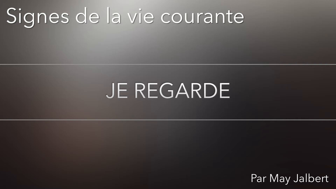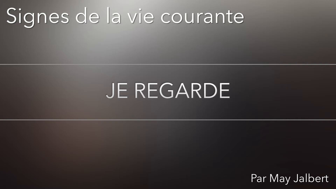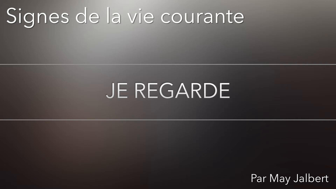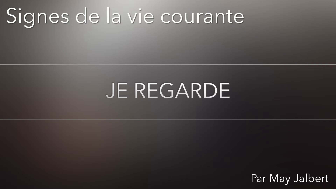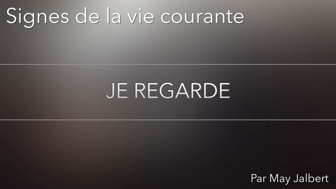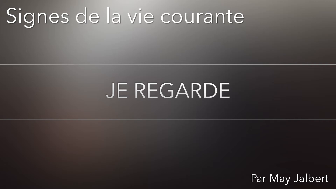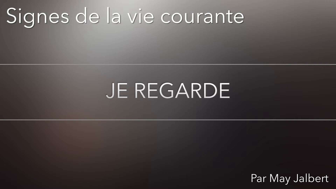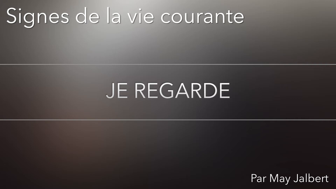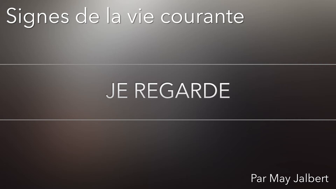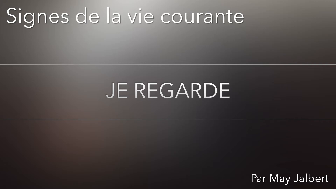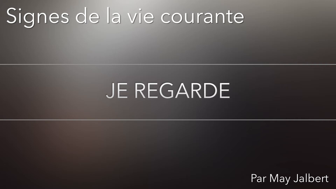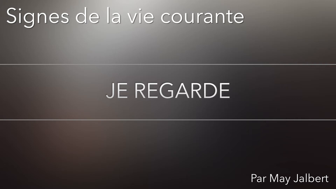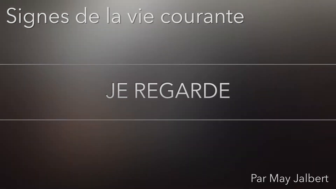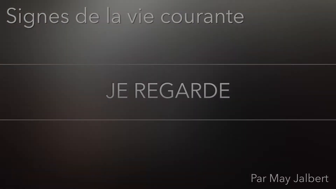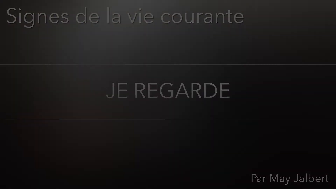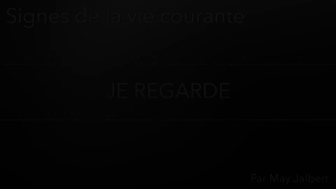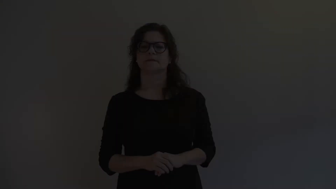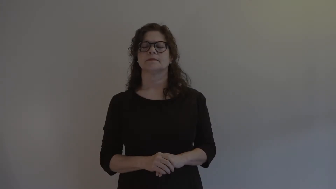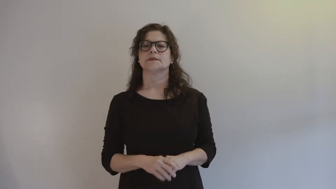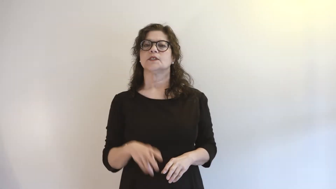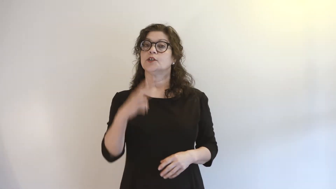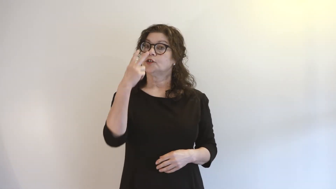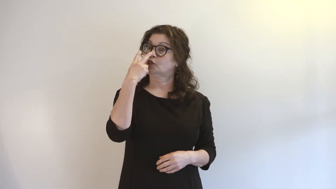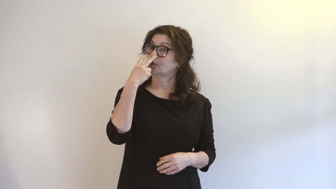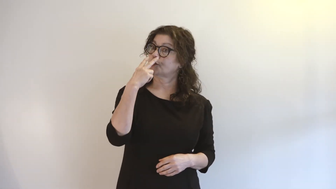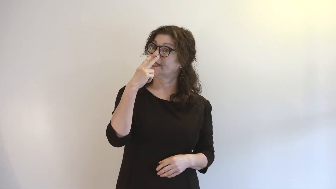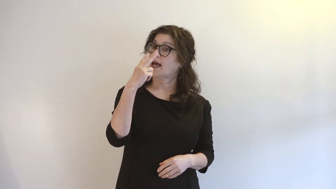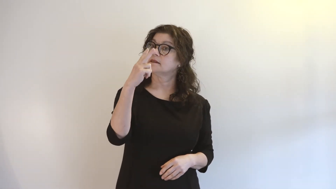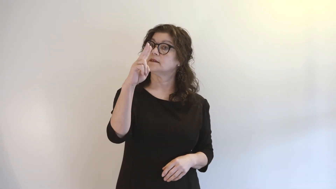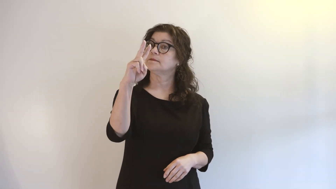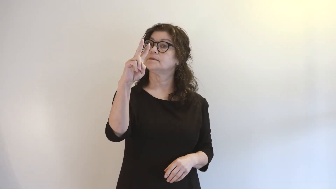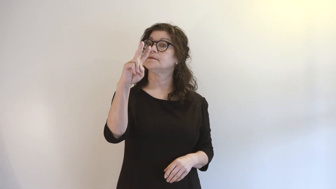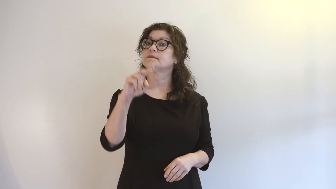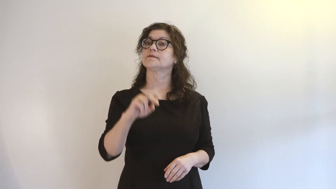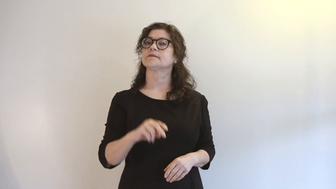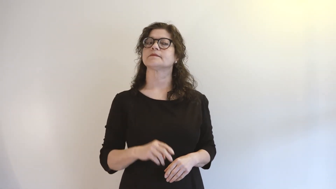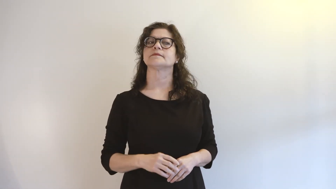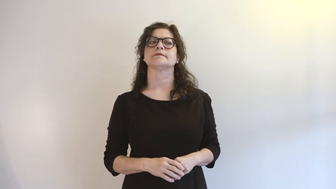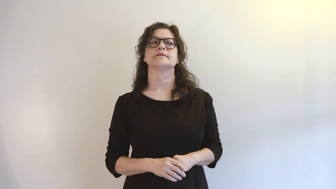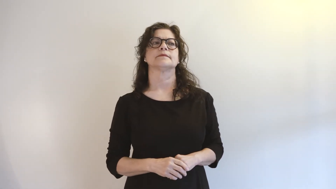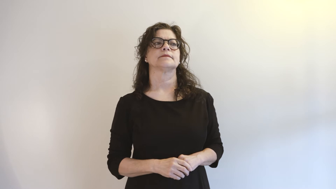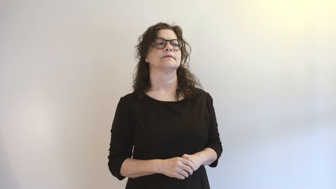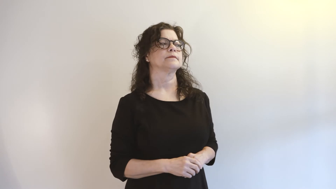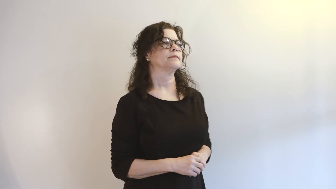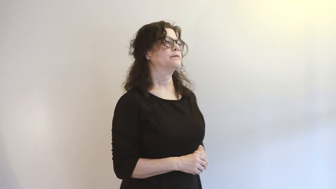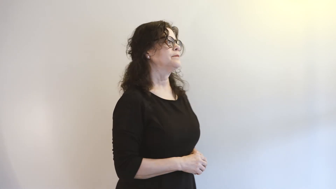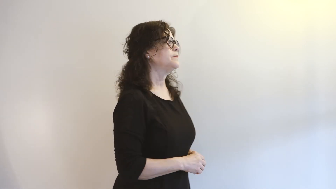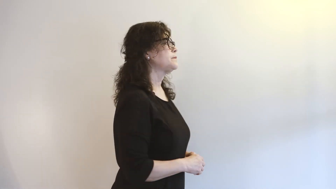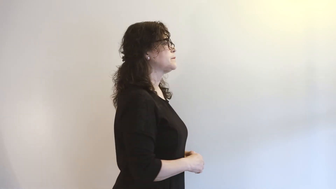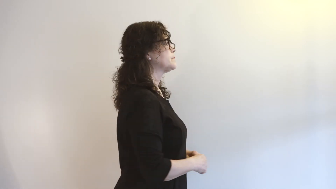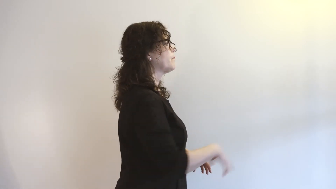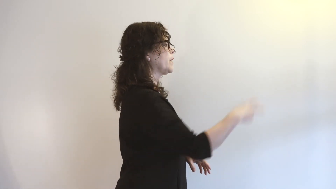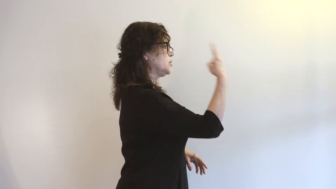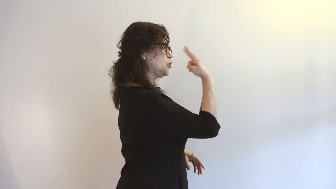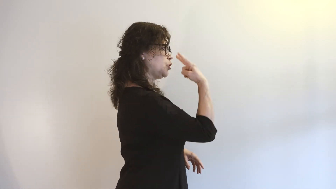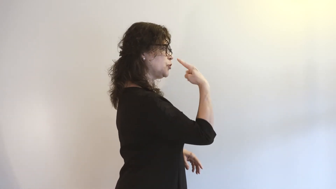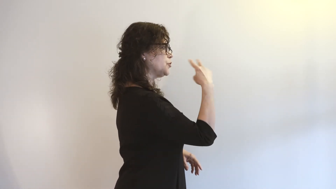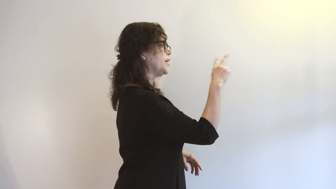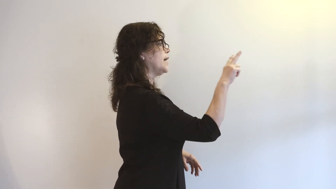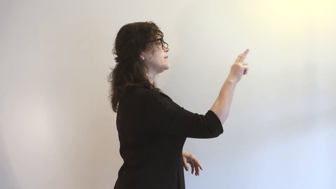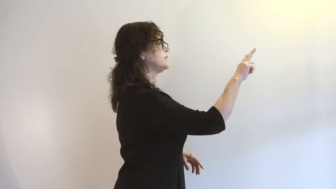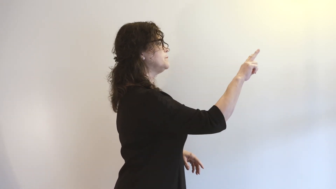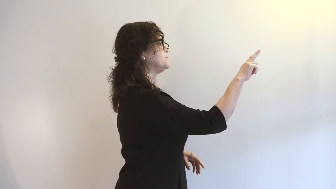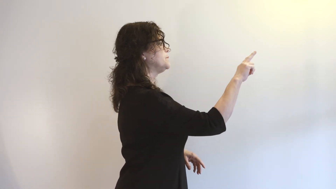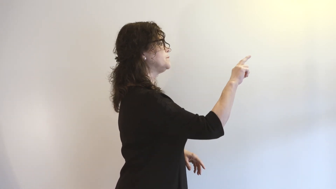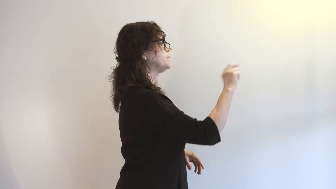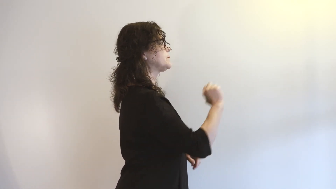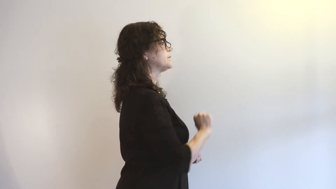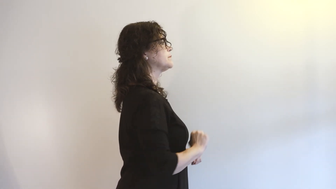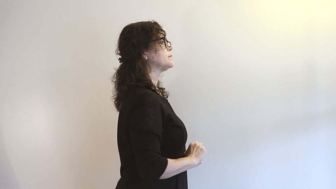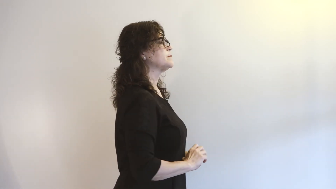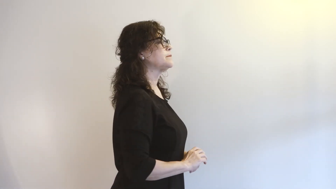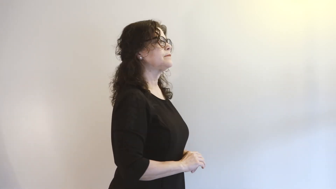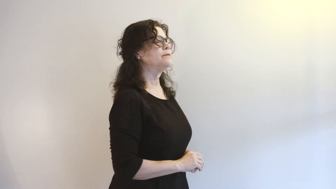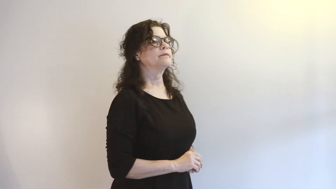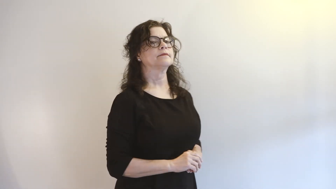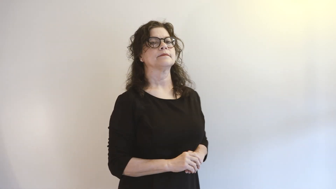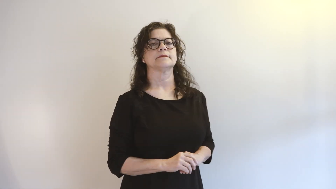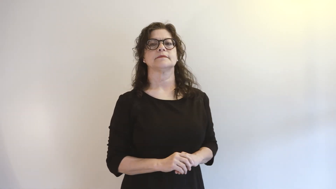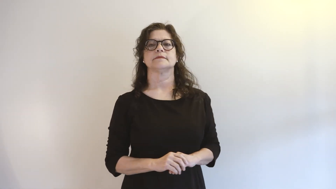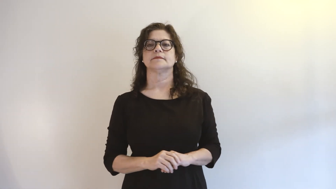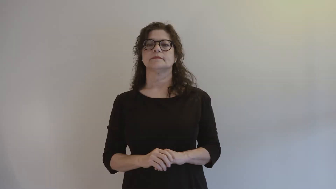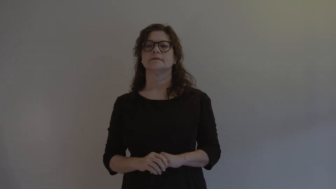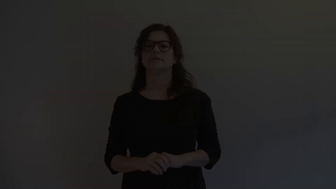Je regarde